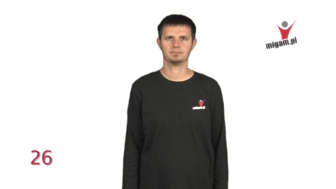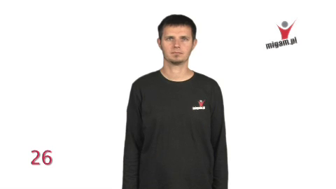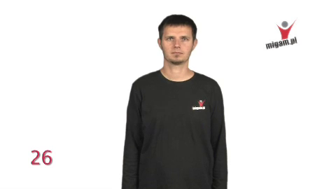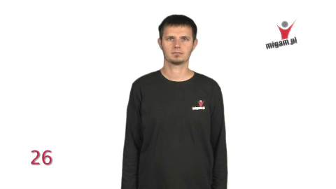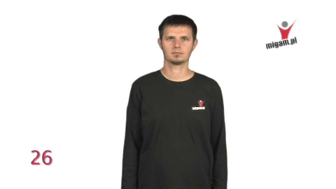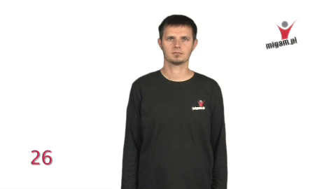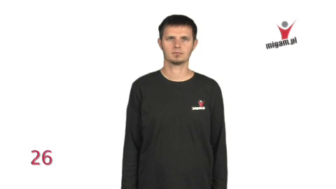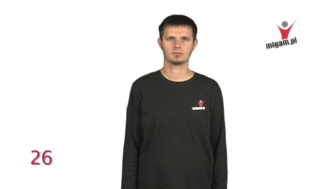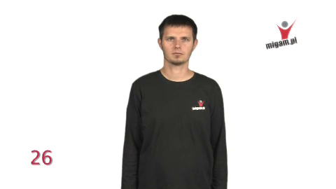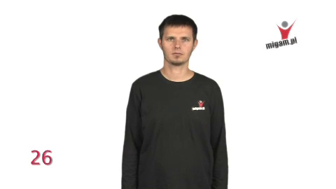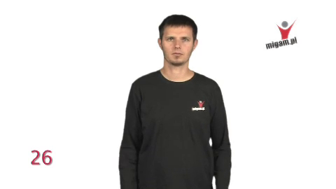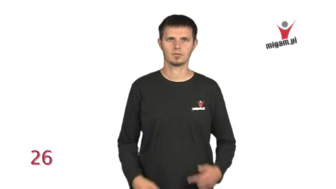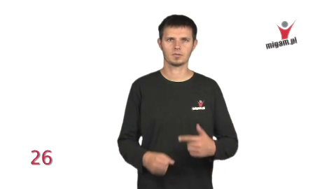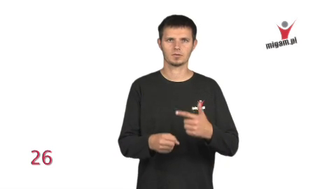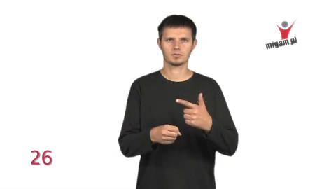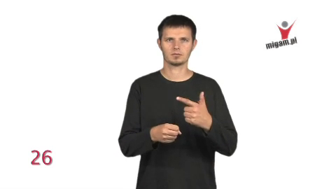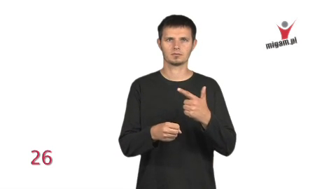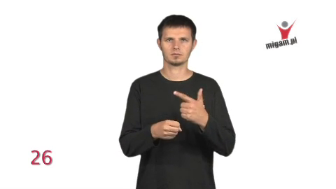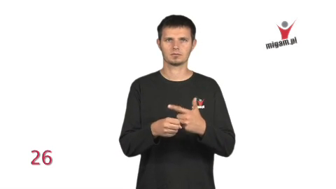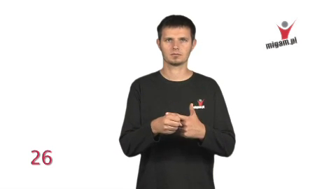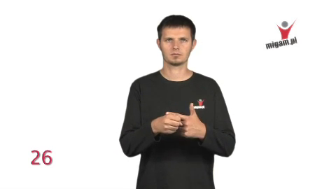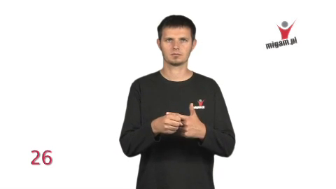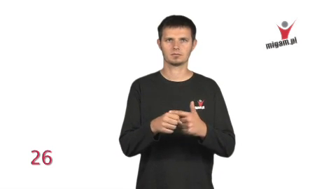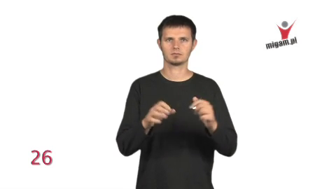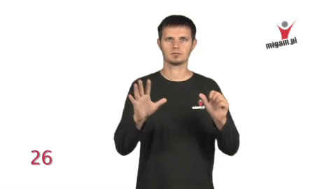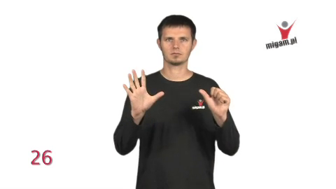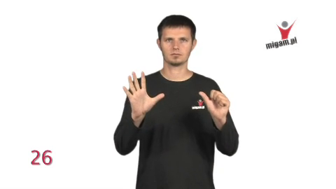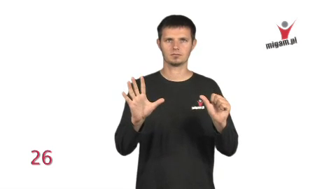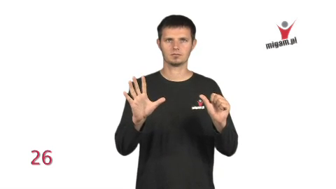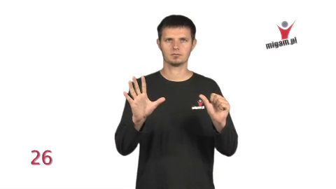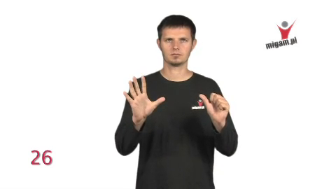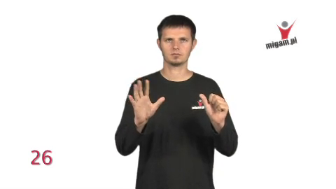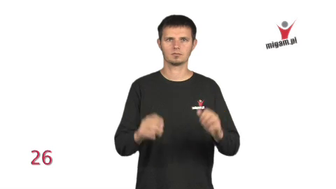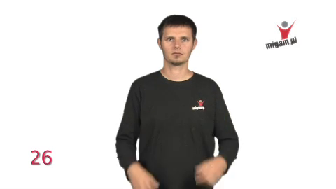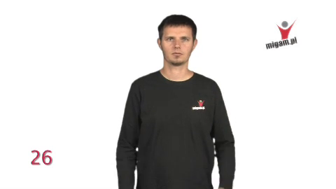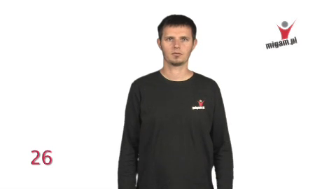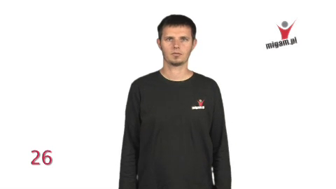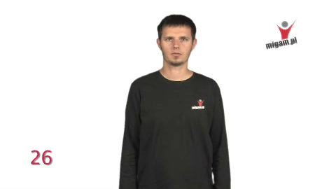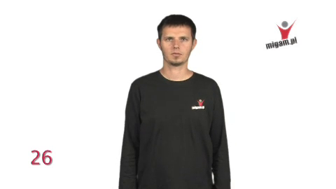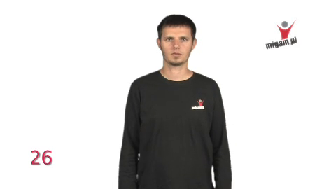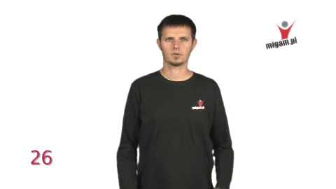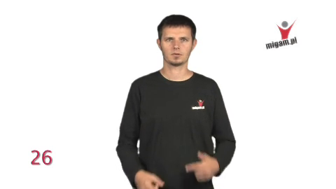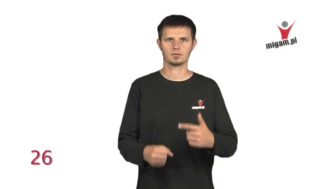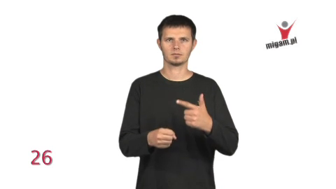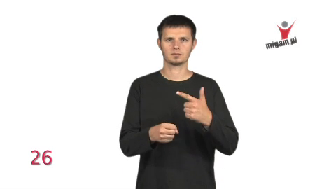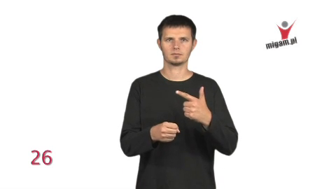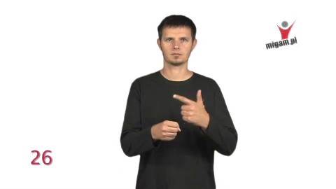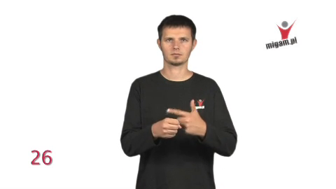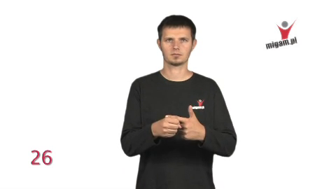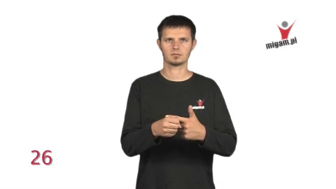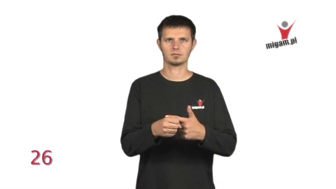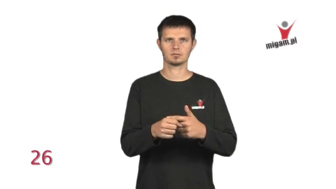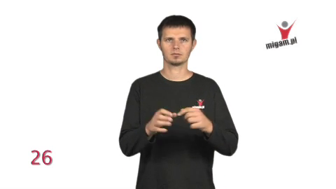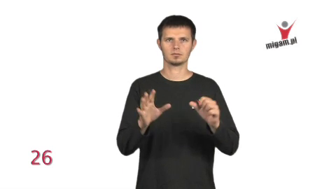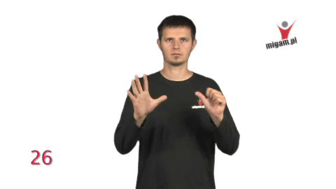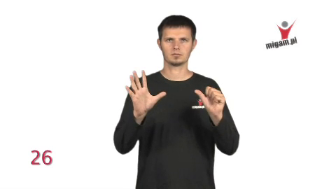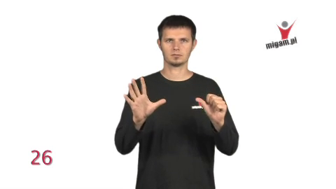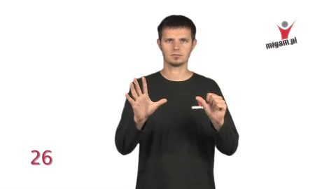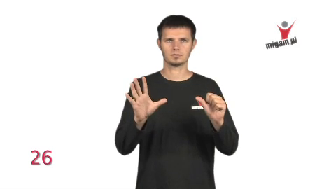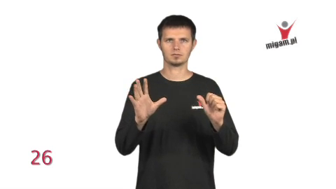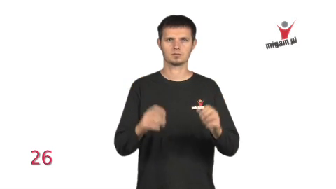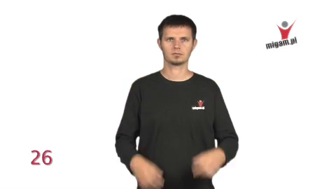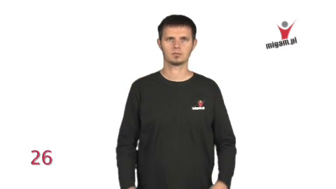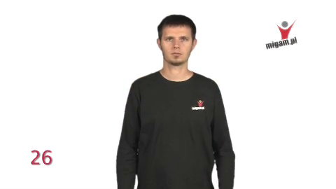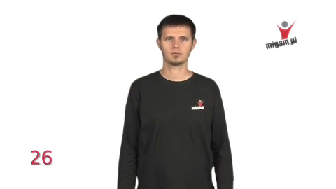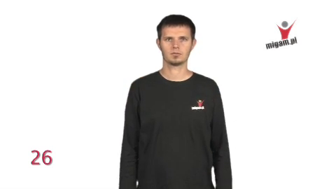Dwadzieścia sześć